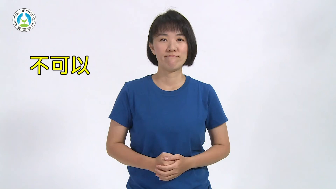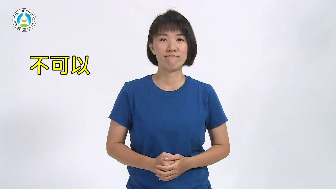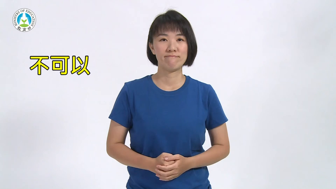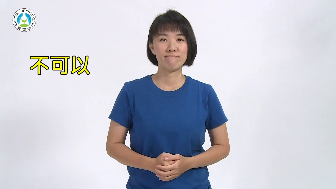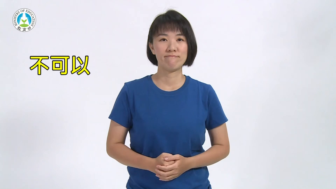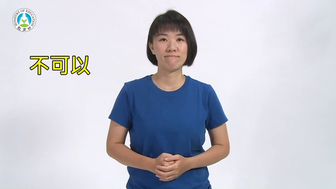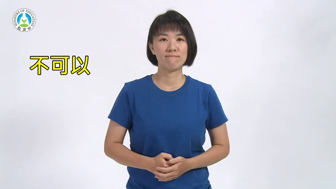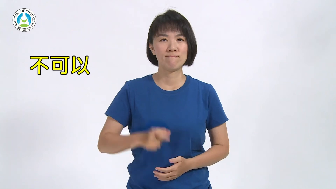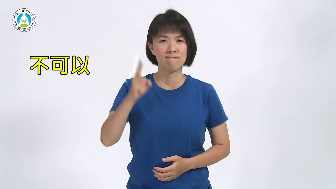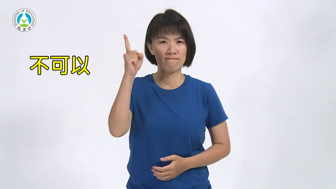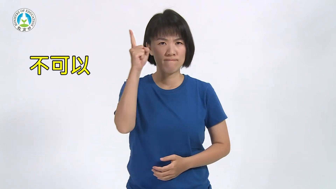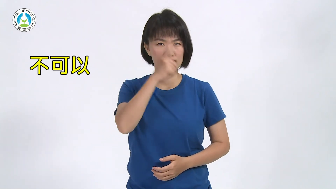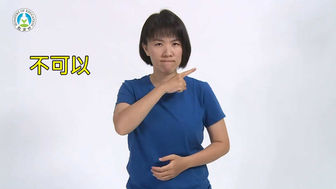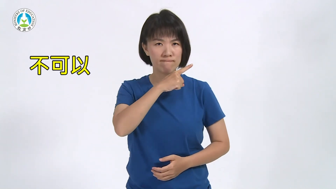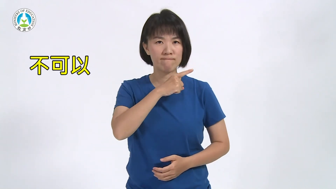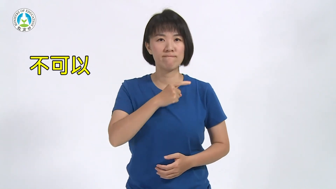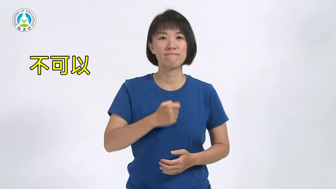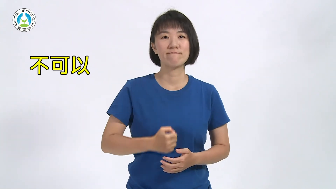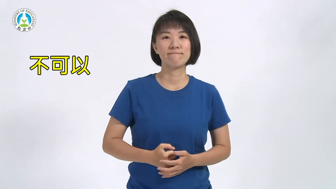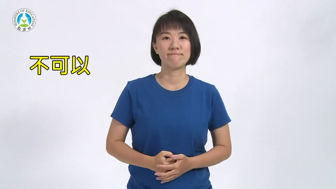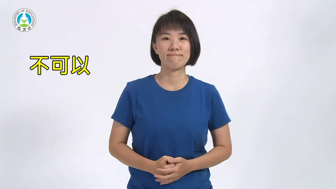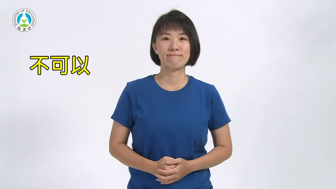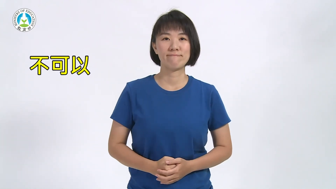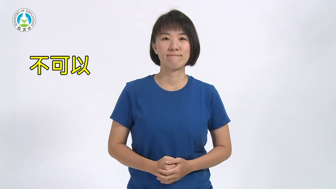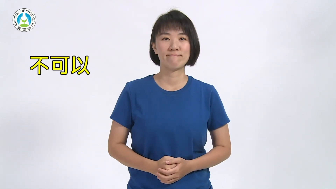不可以